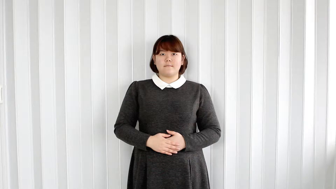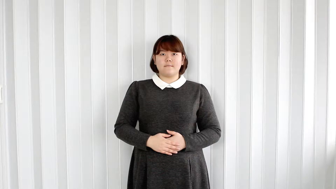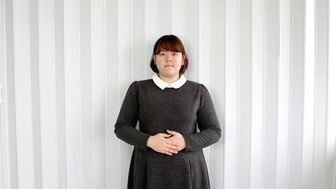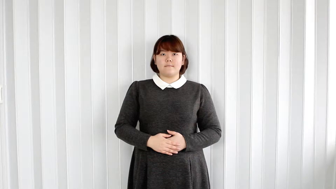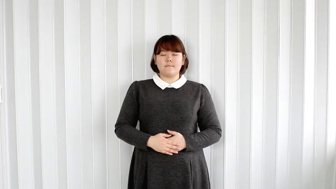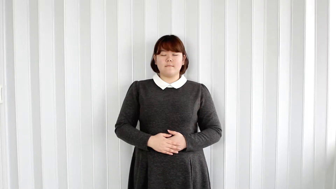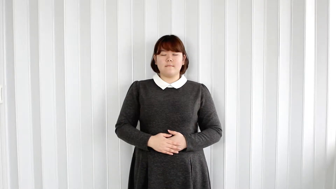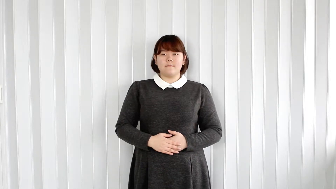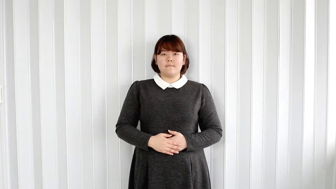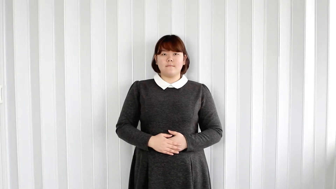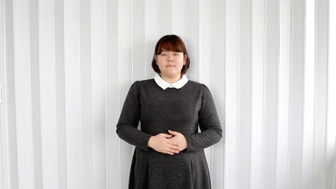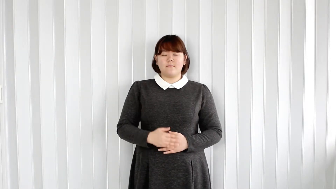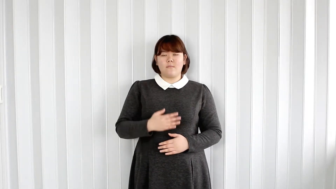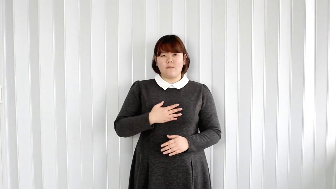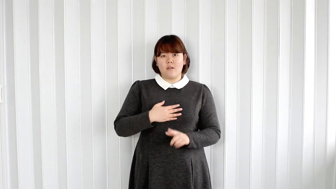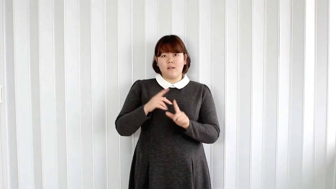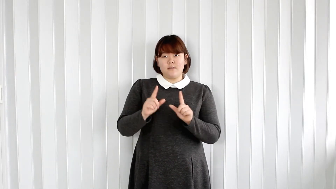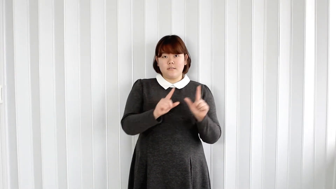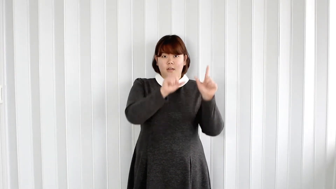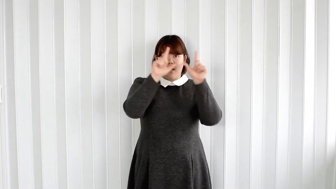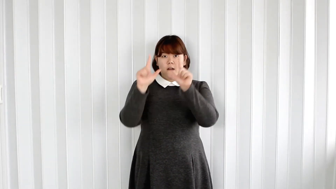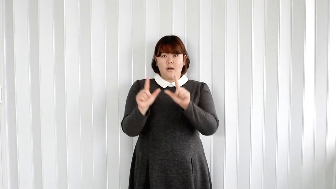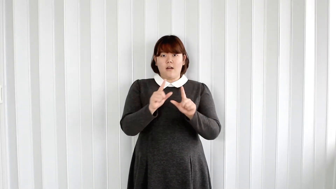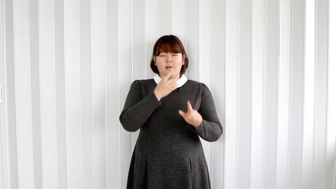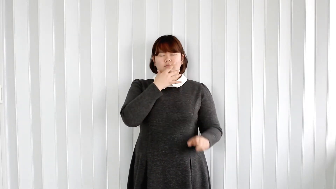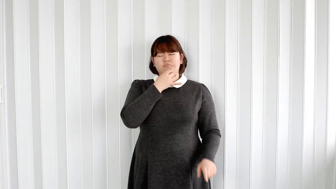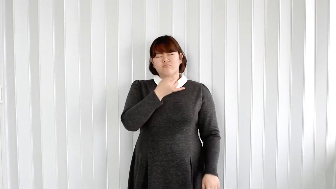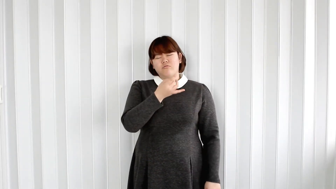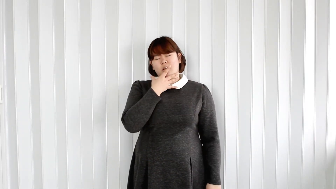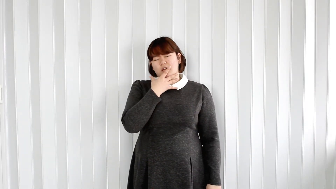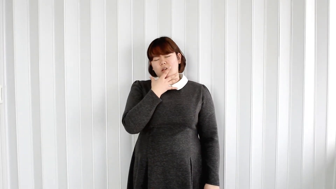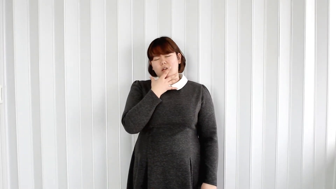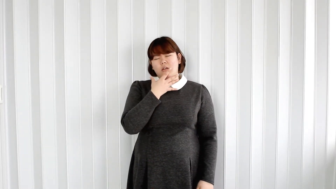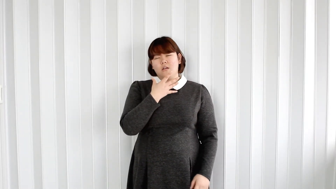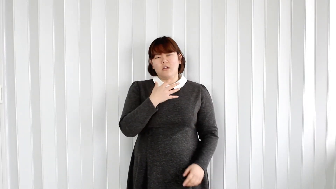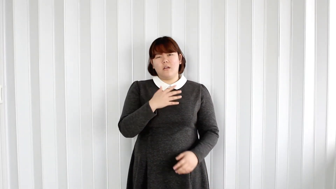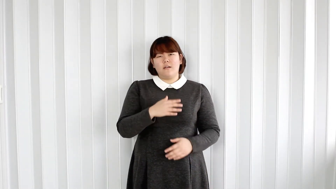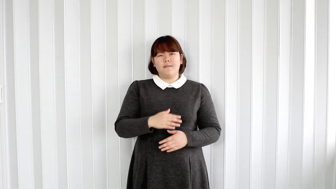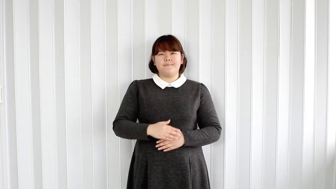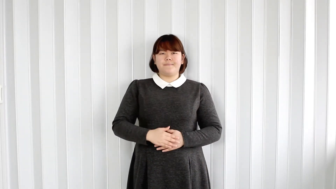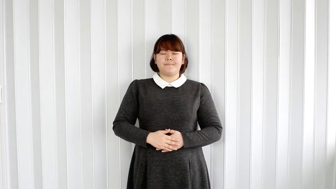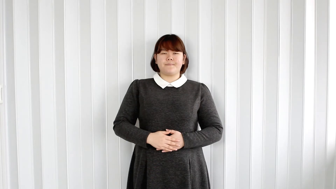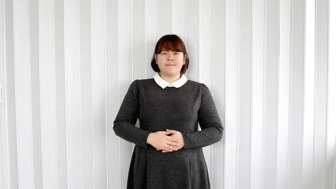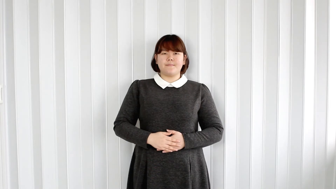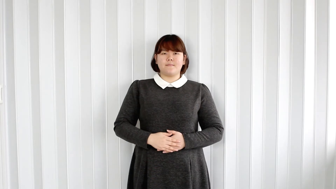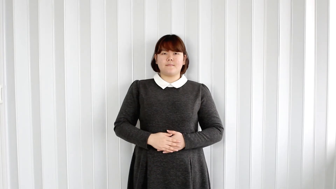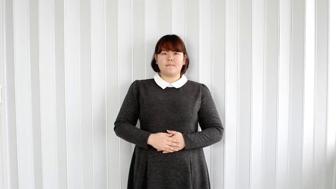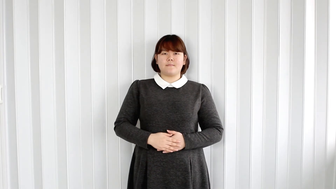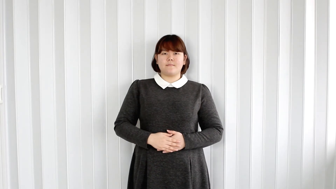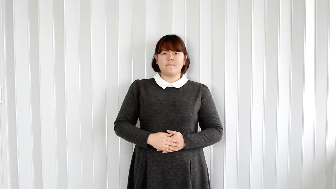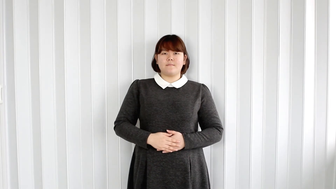내삶은불행하다